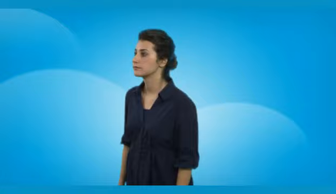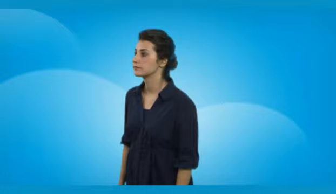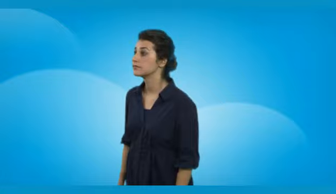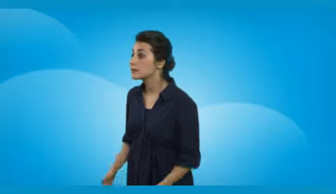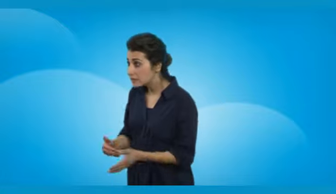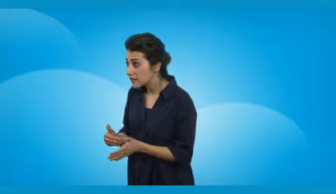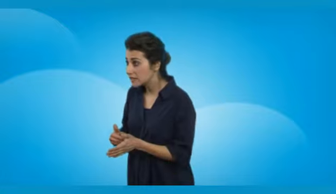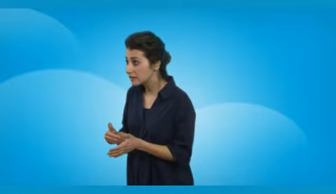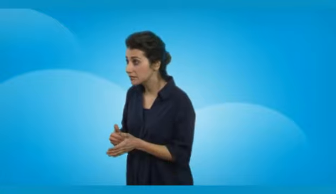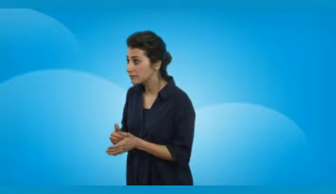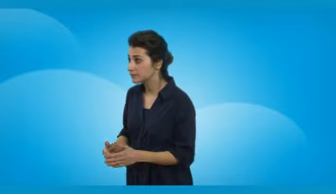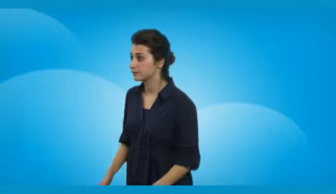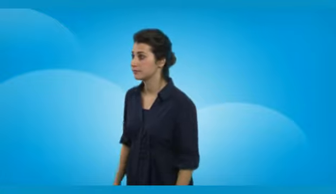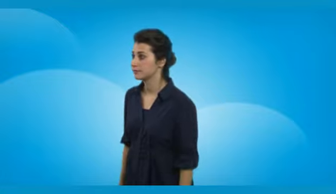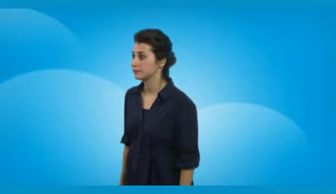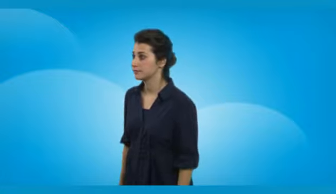Még